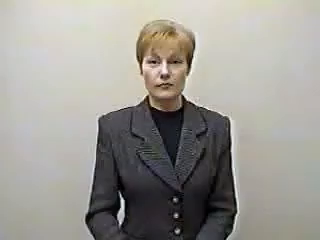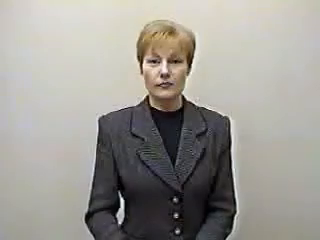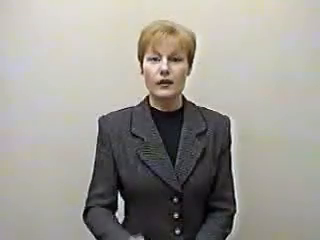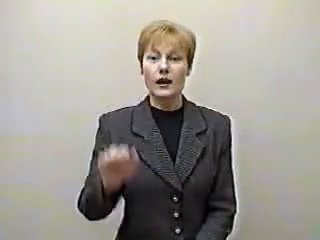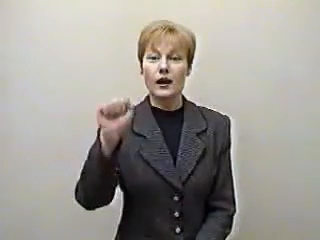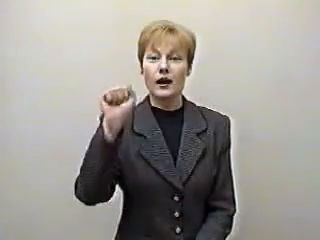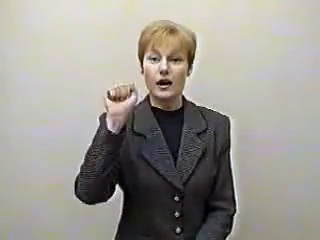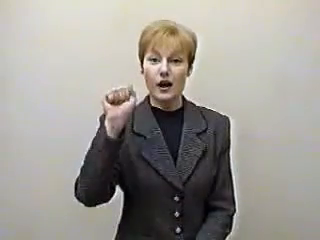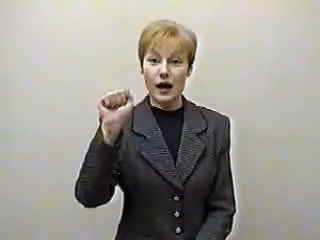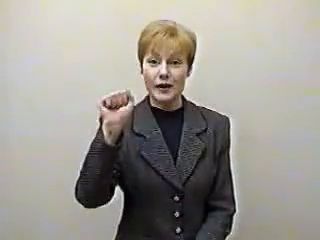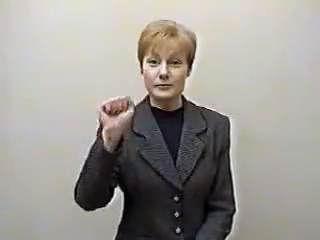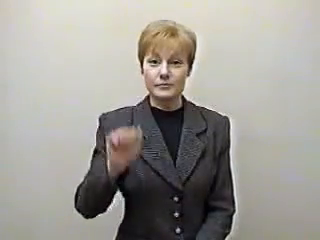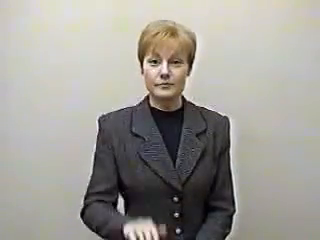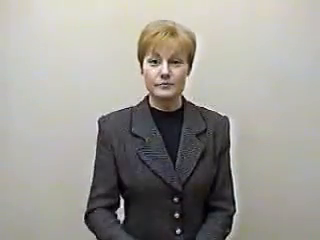а